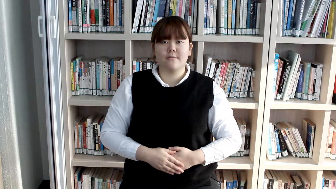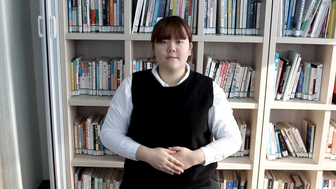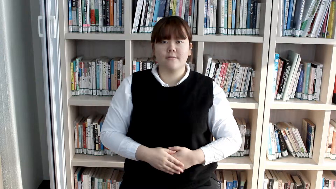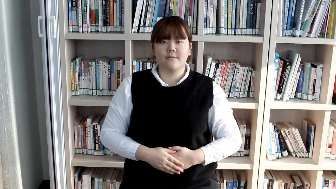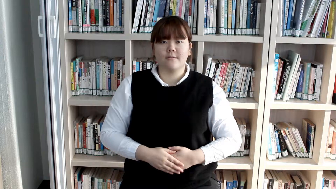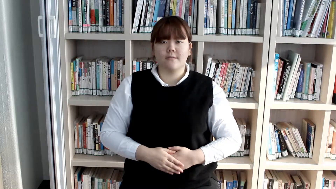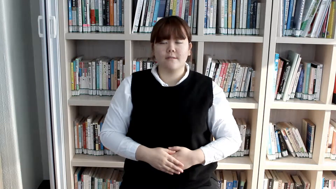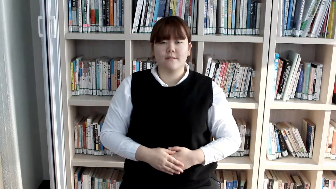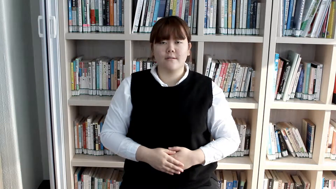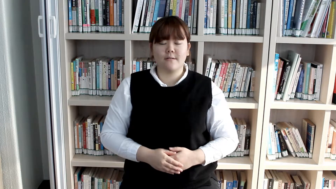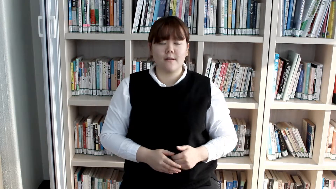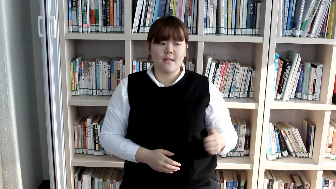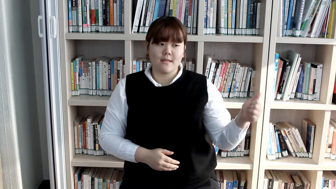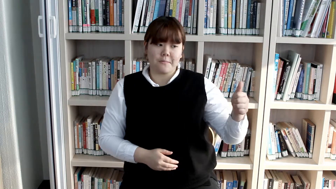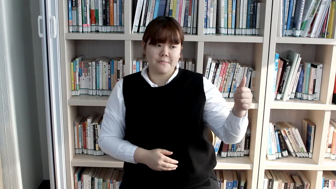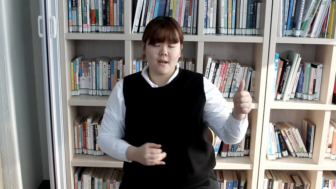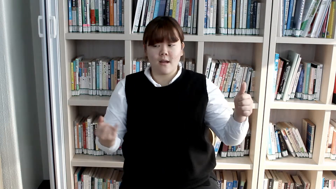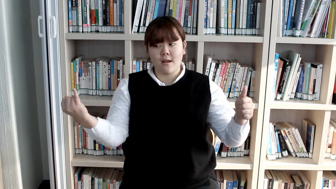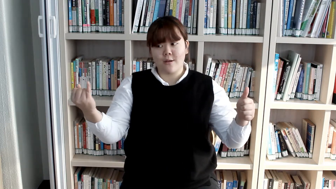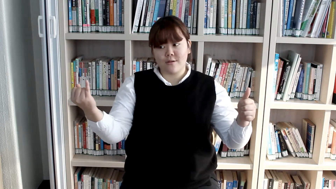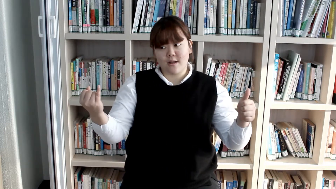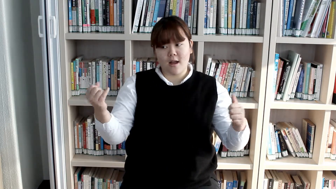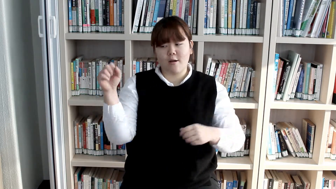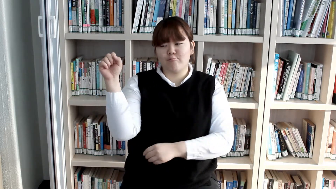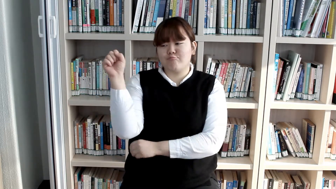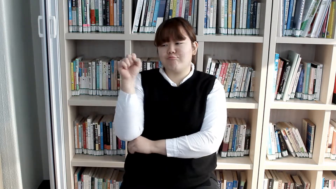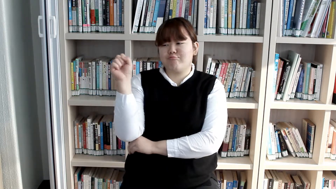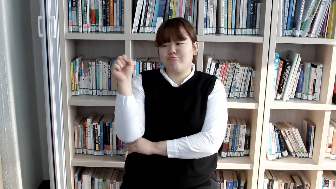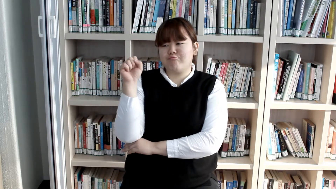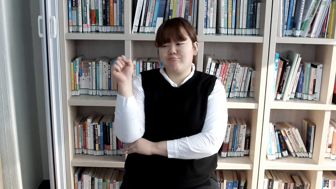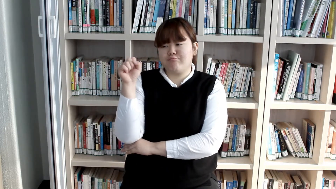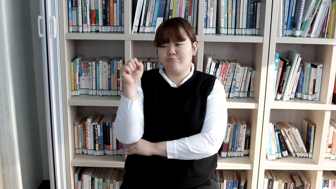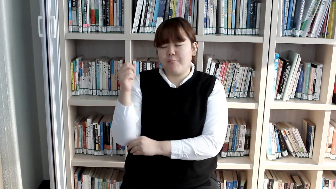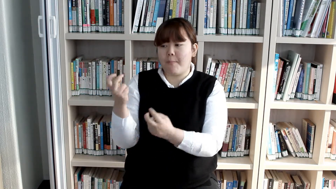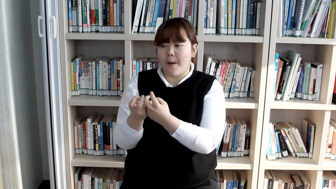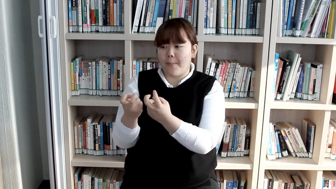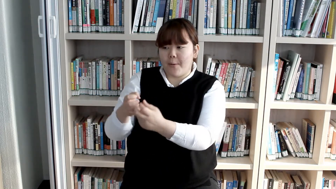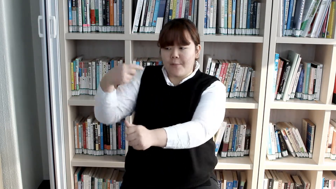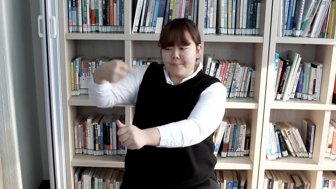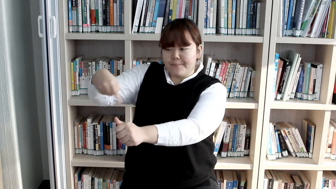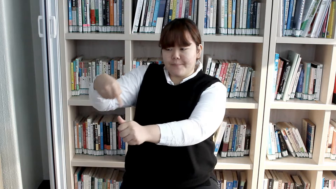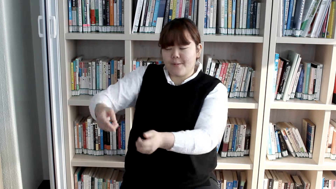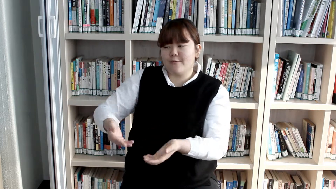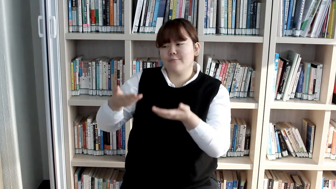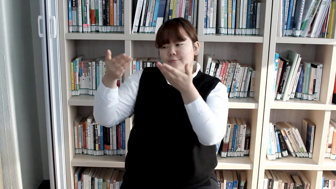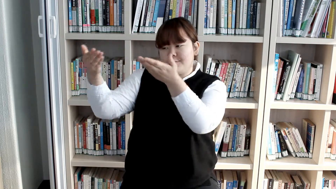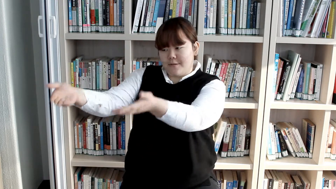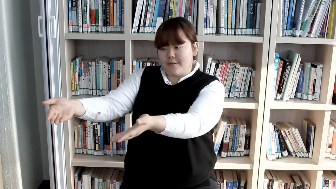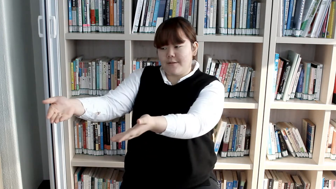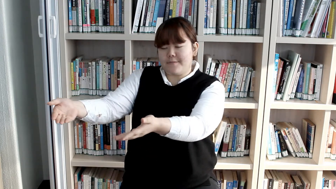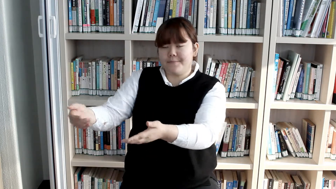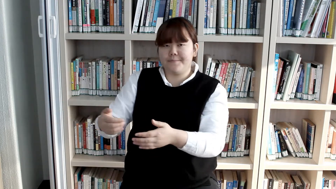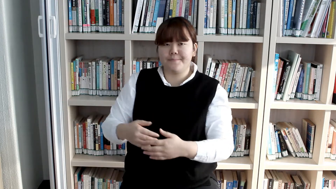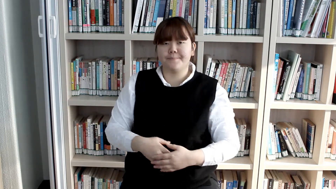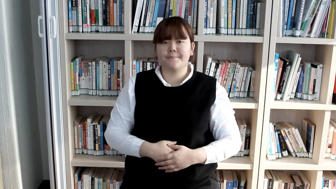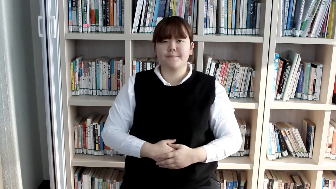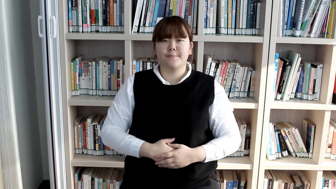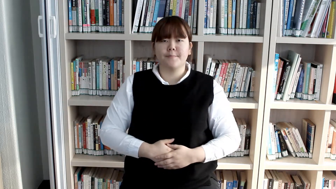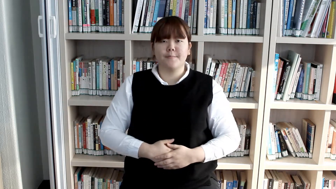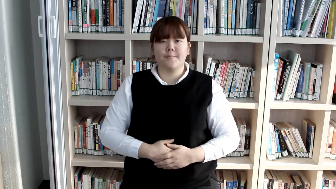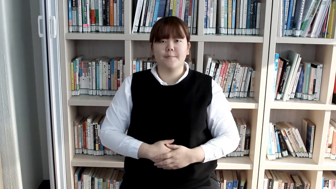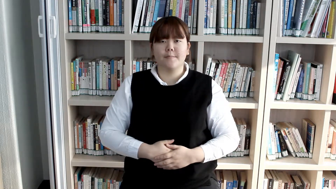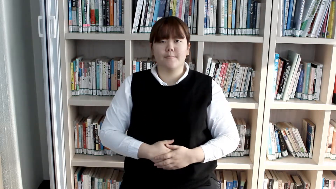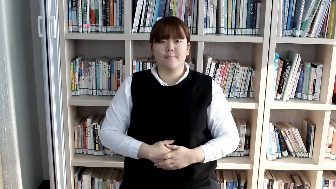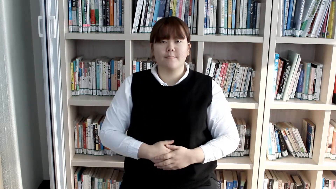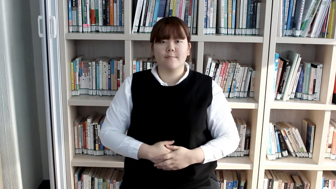남자는여자에게운전을가르쳤다